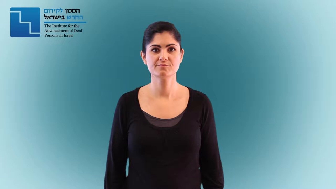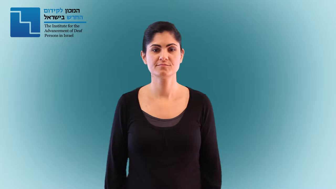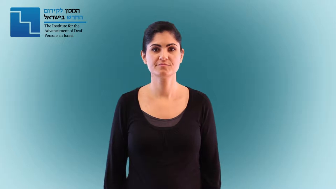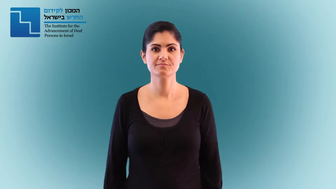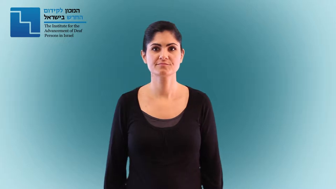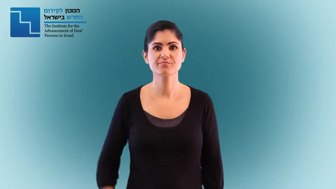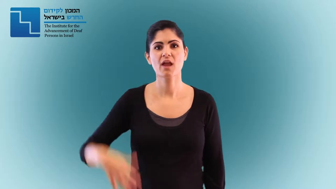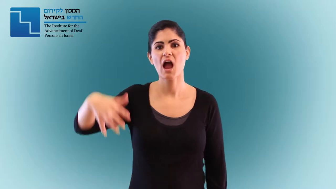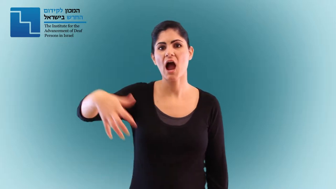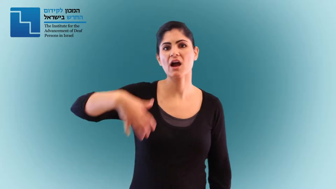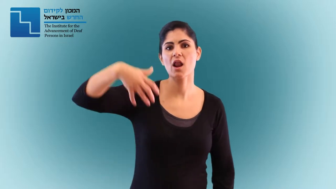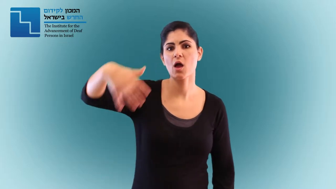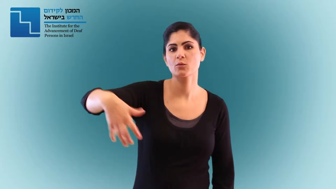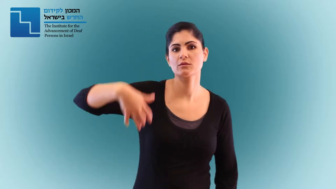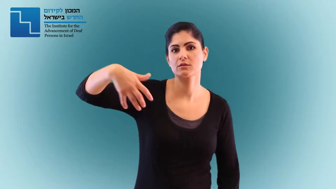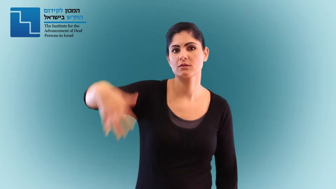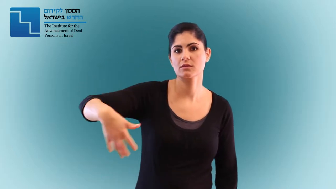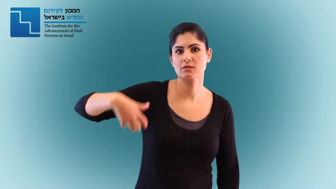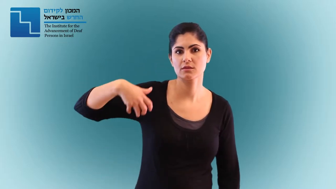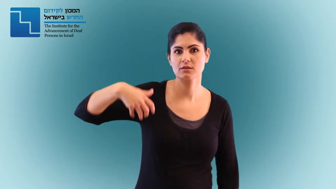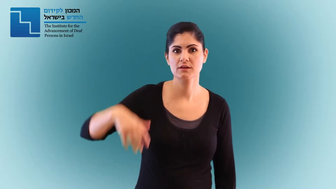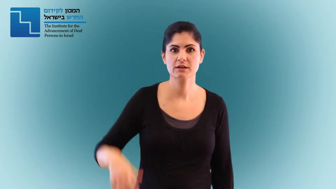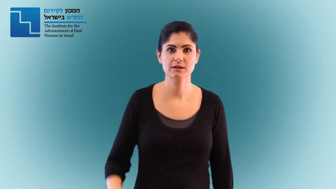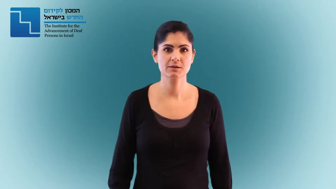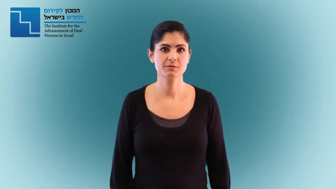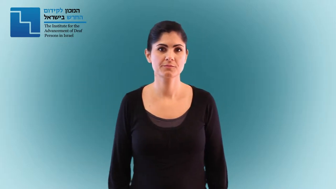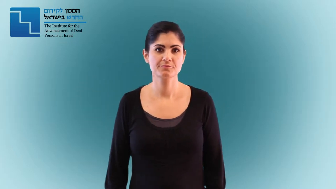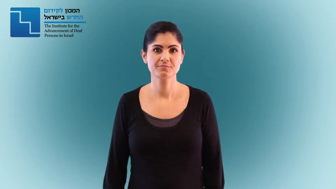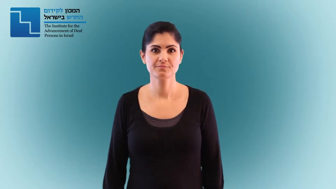חקלאות